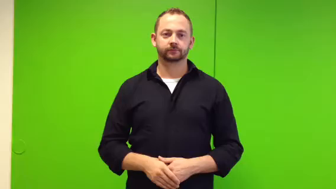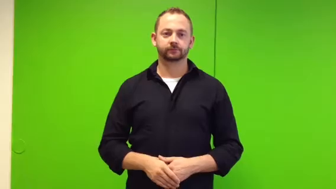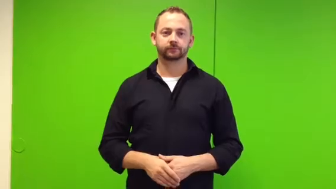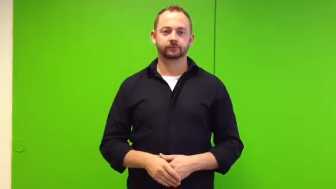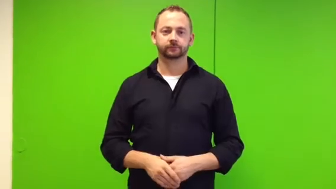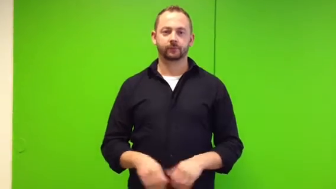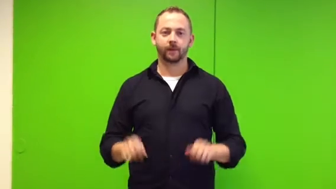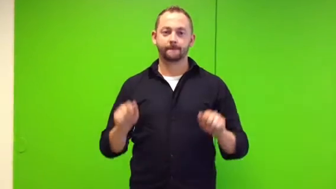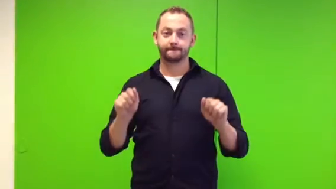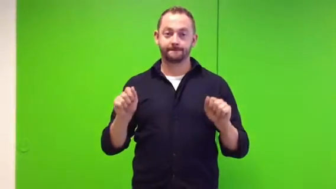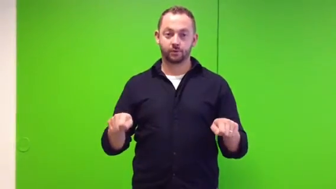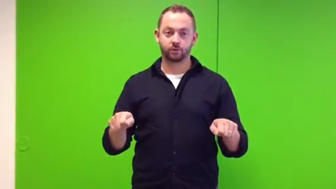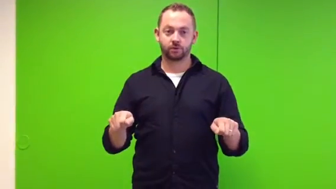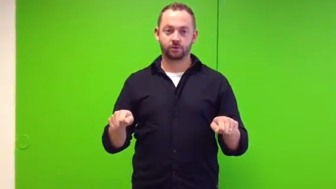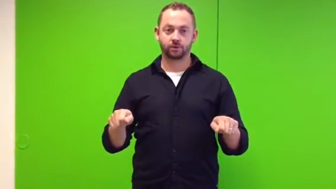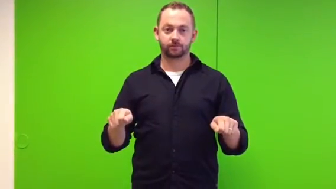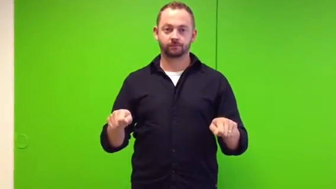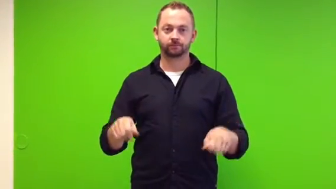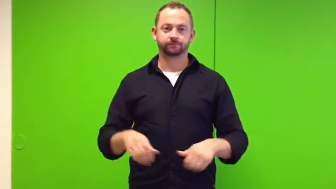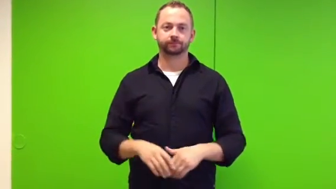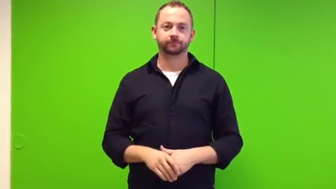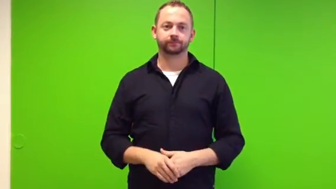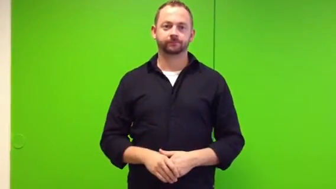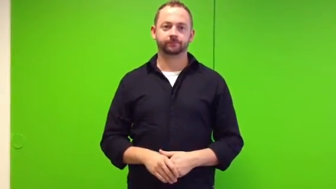Bud